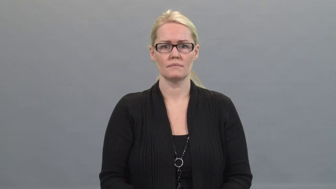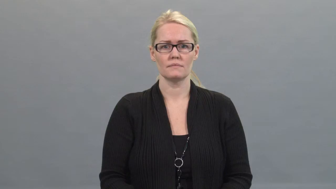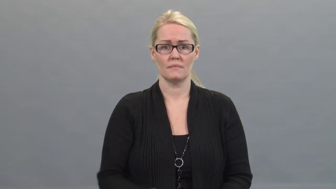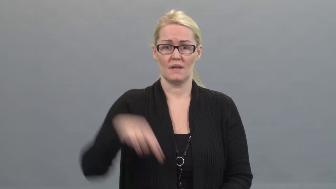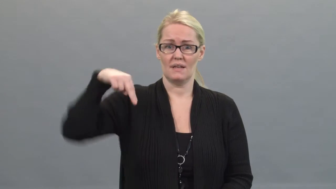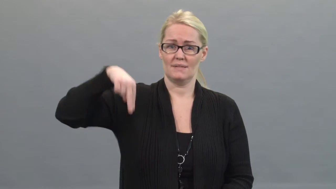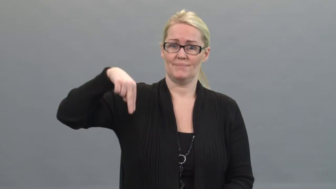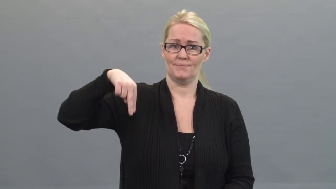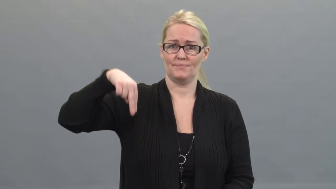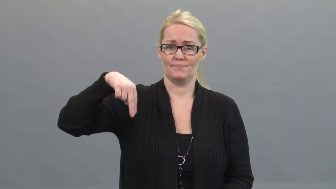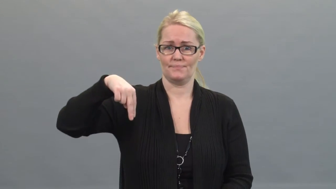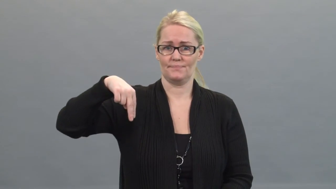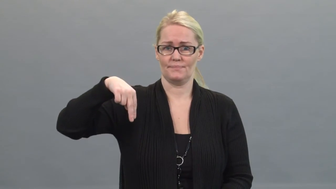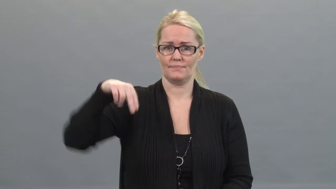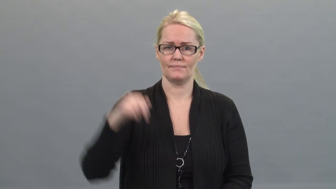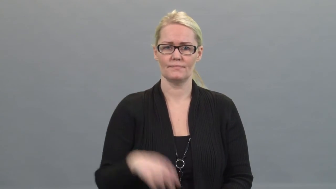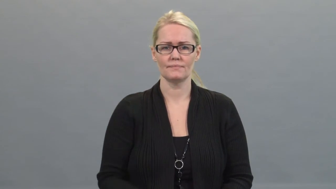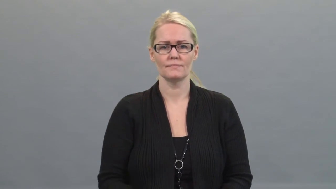Viðstaddur